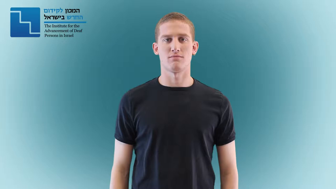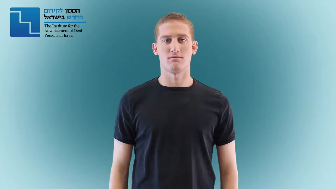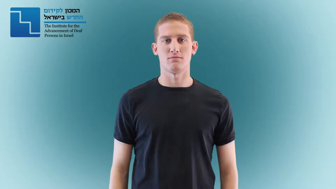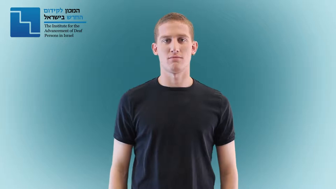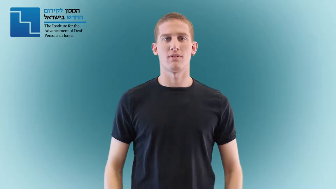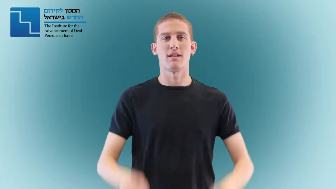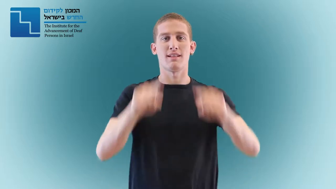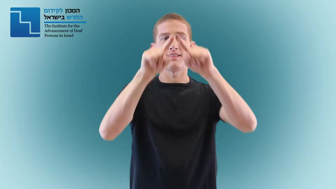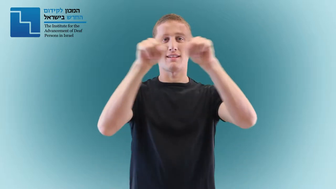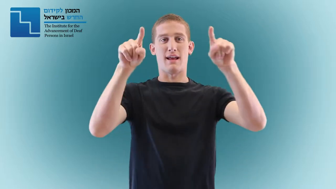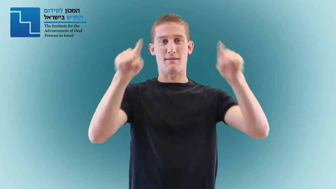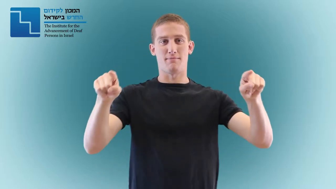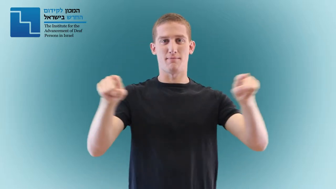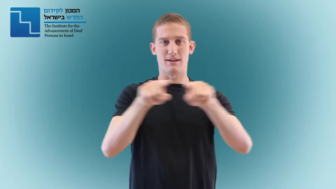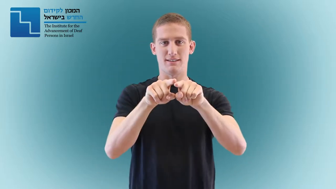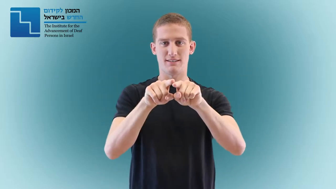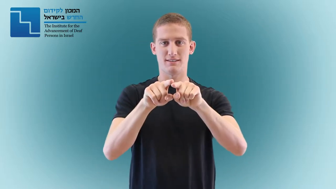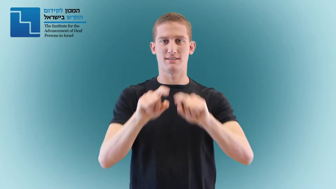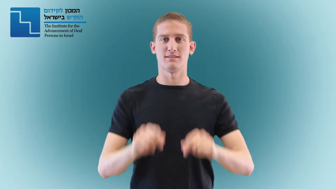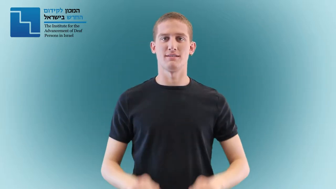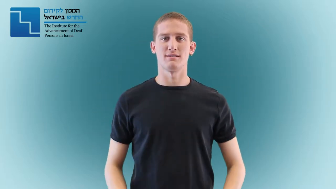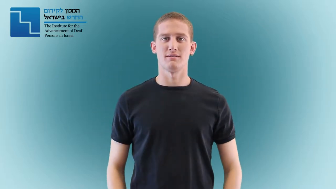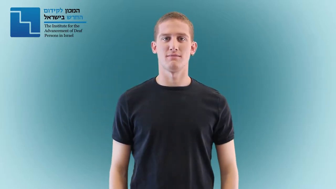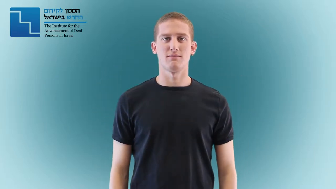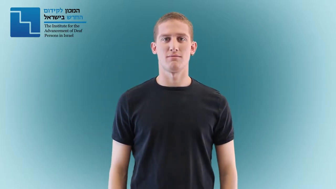טרפז